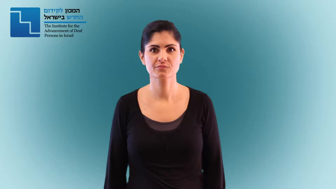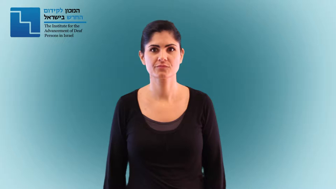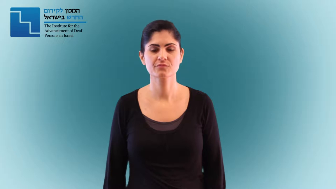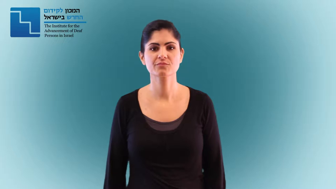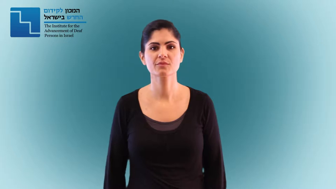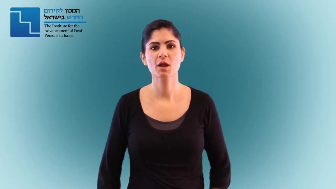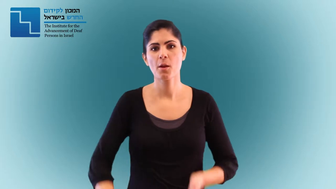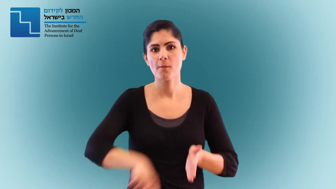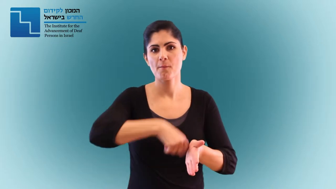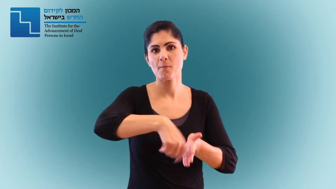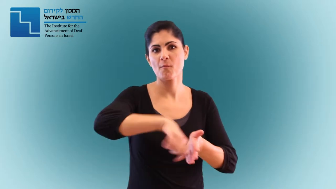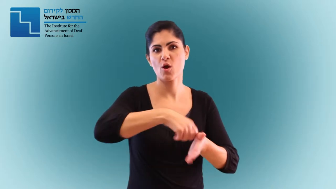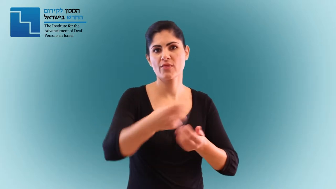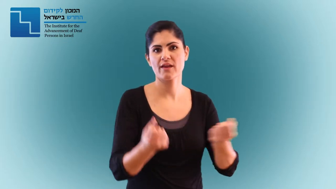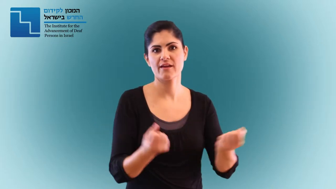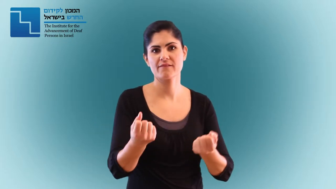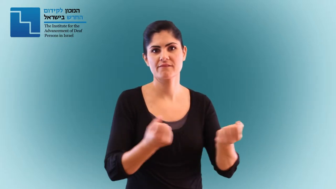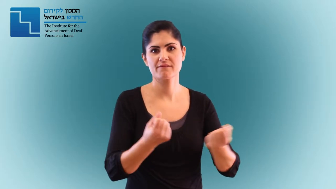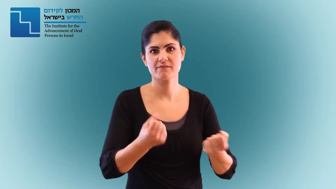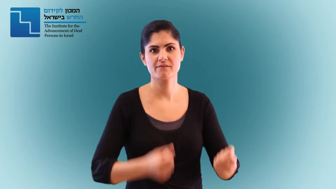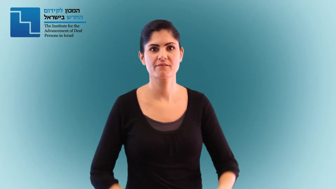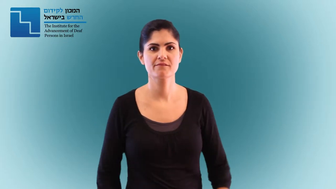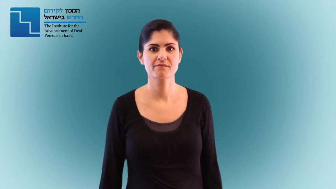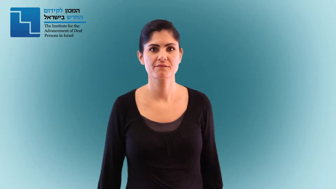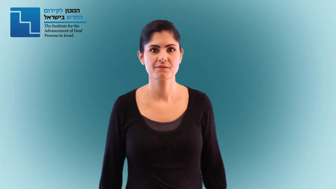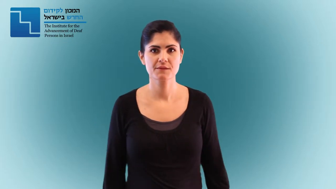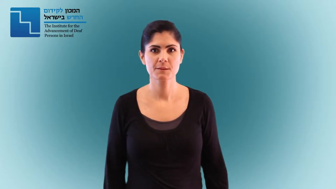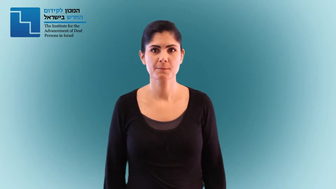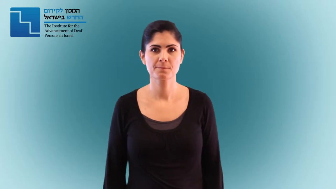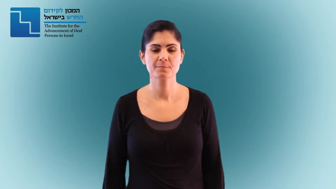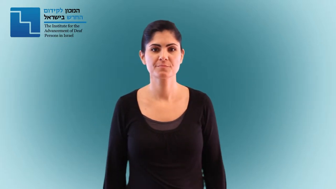מכונאי רכב